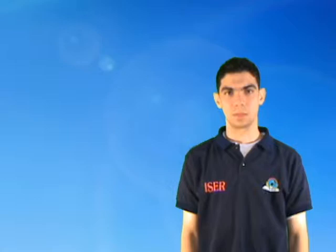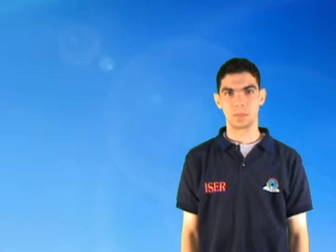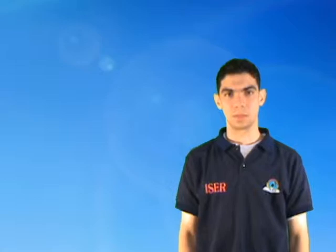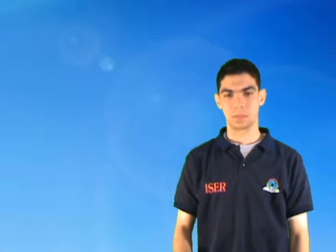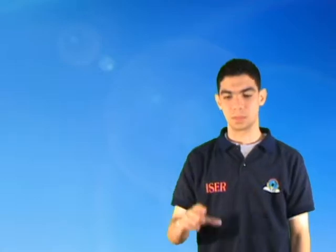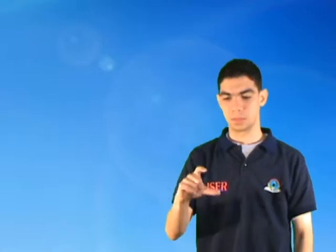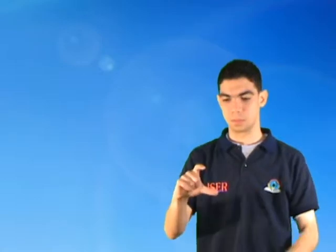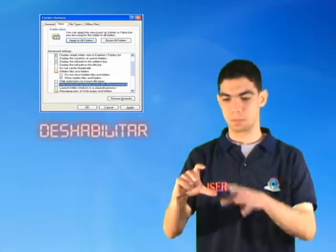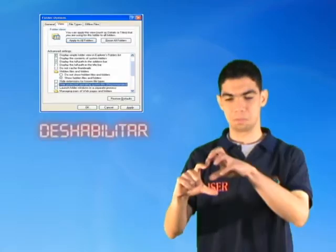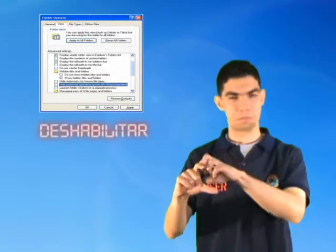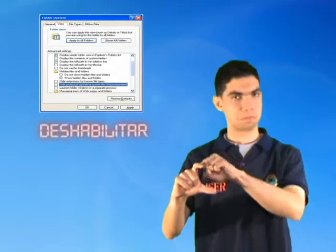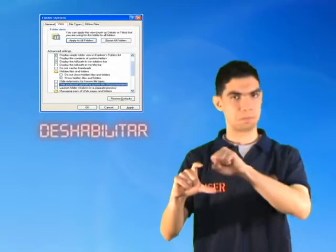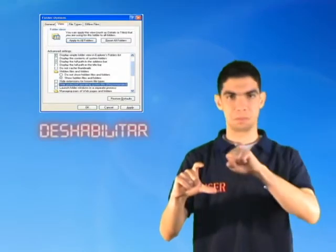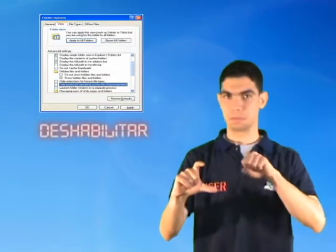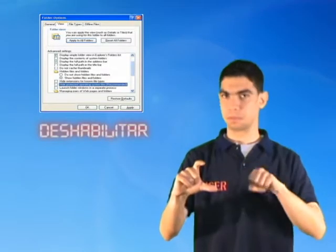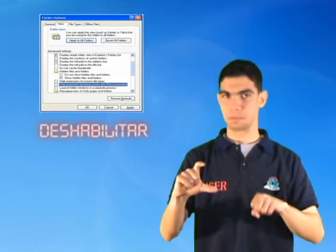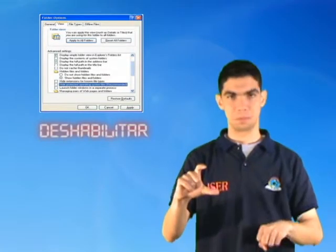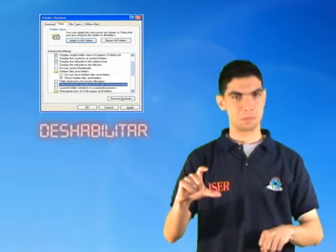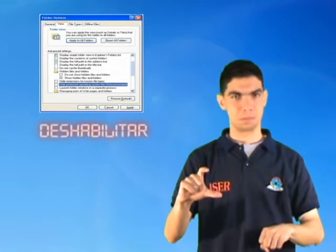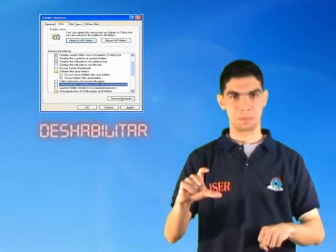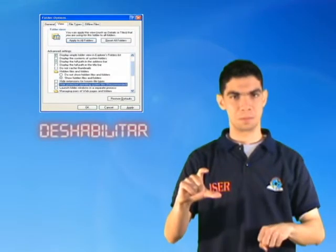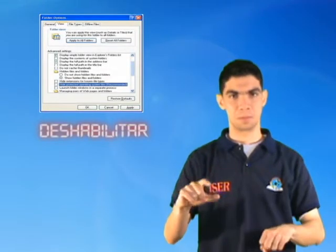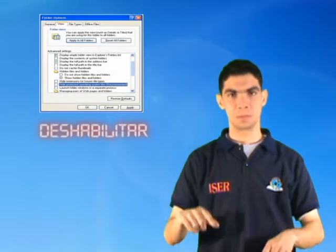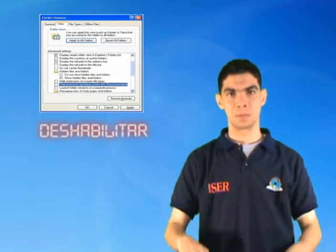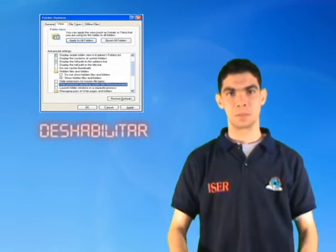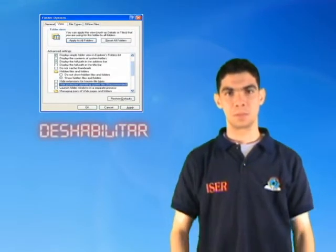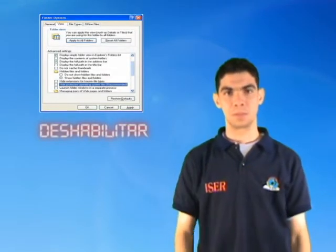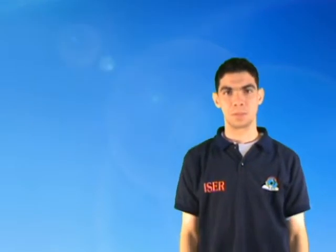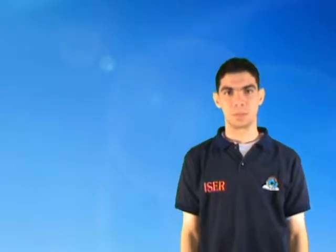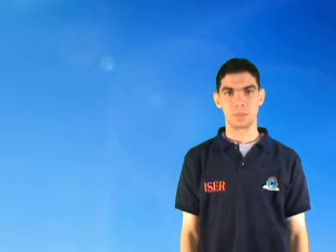deshabilitar